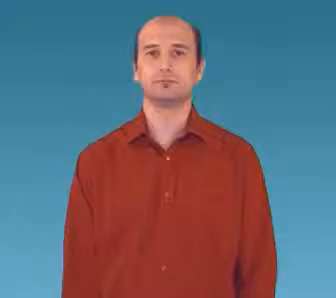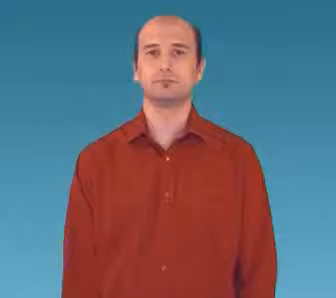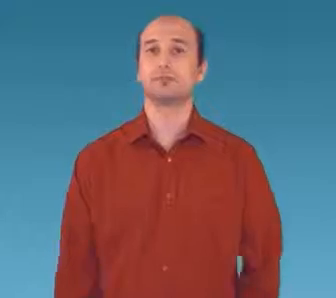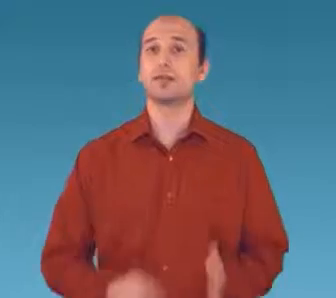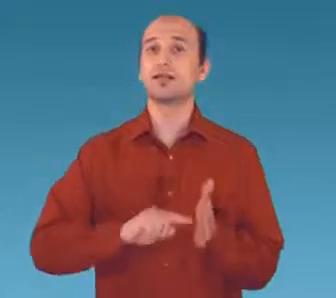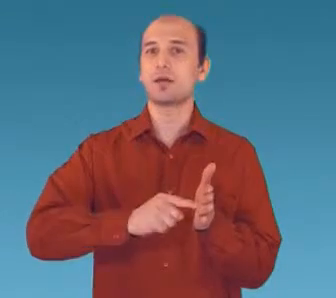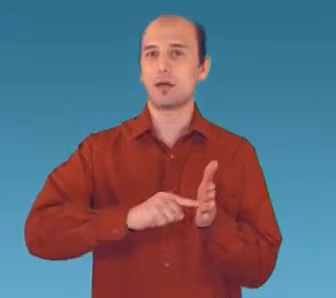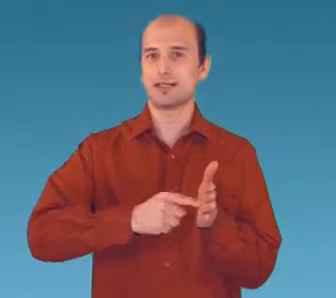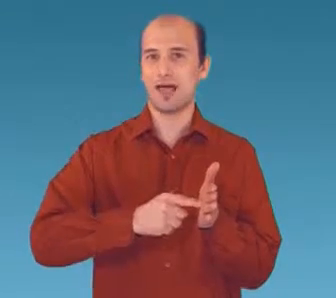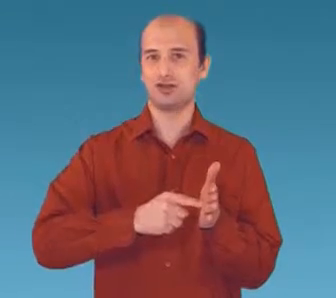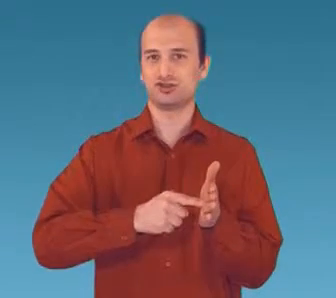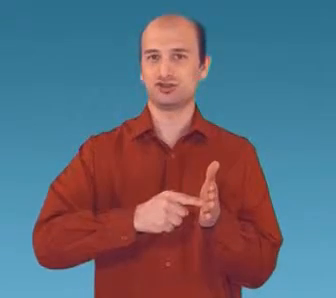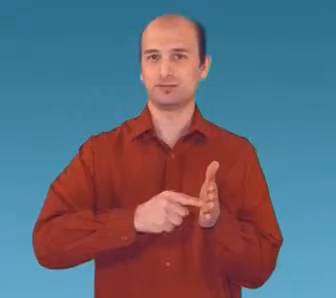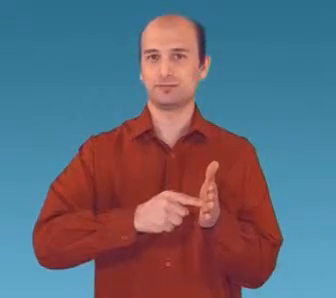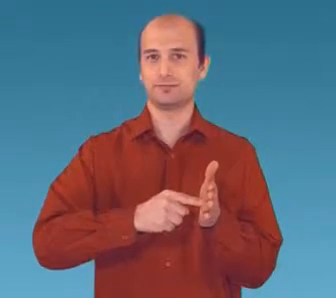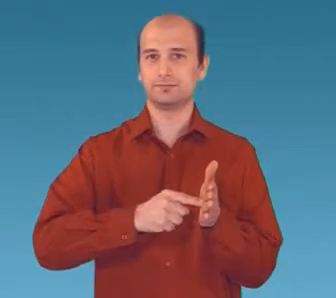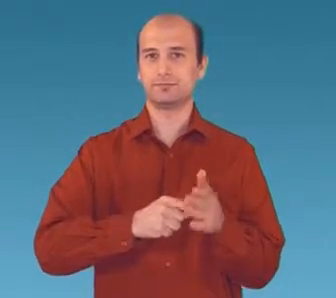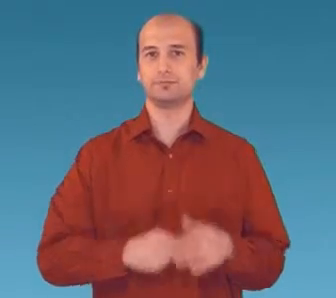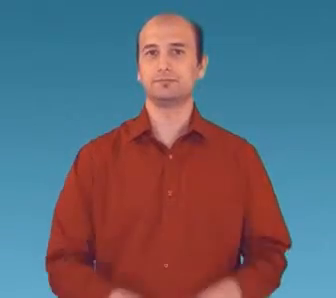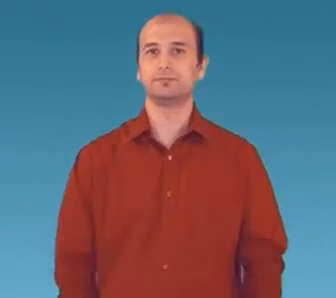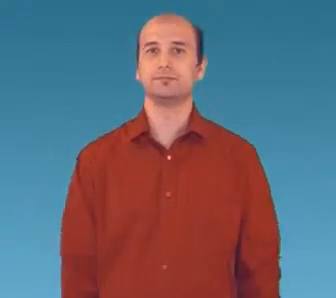Szorzás